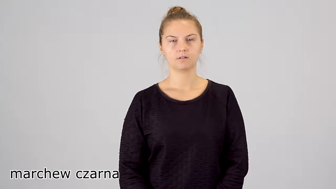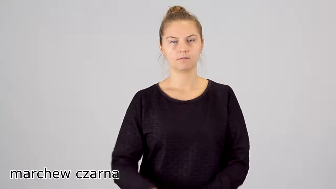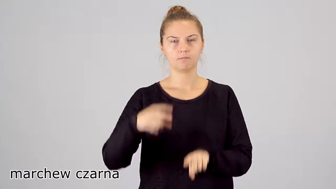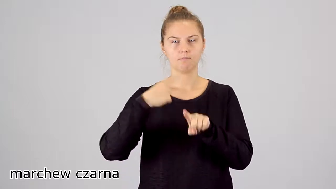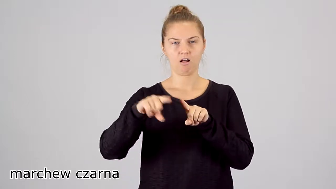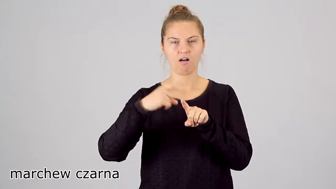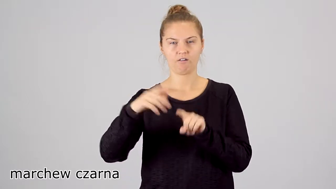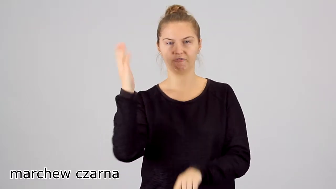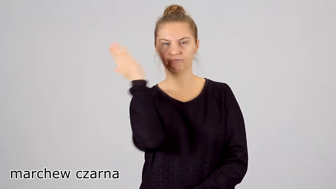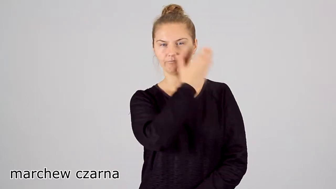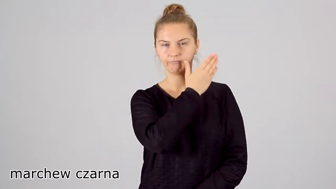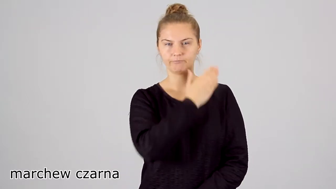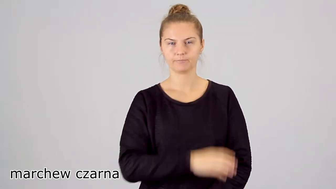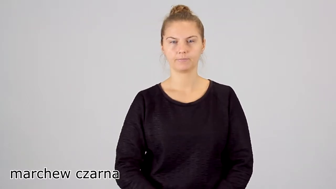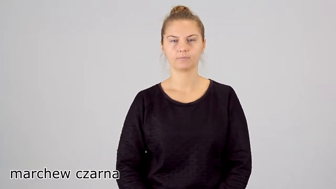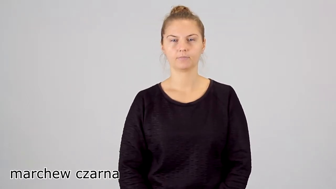marchew czarna